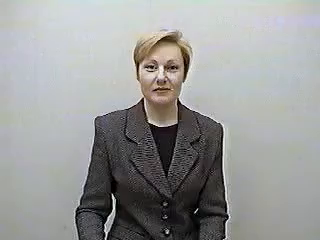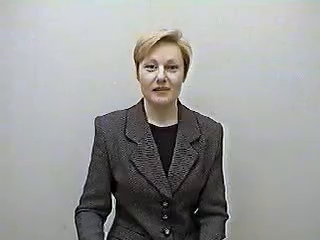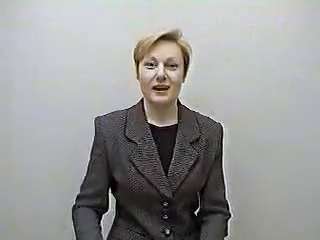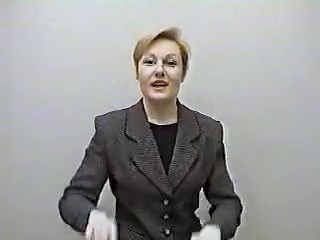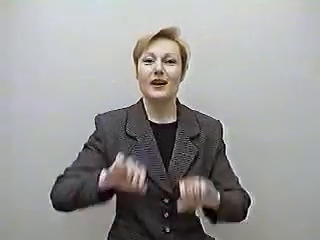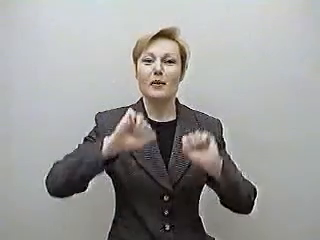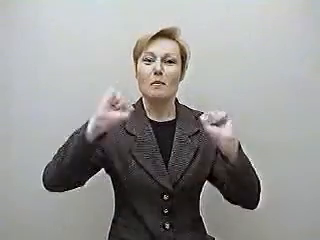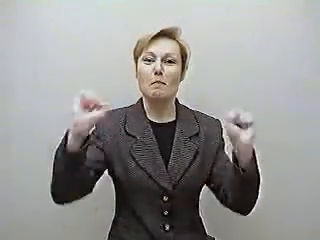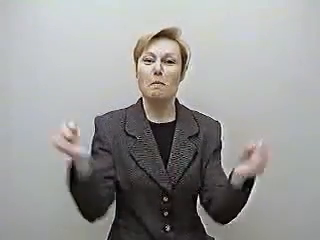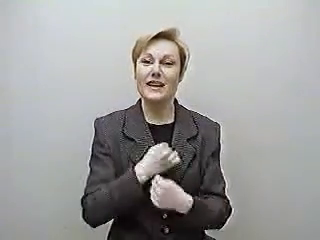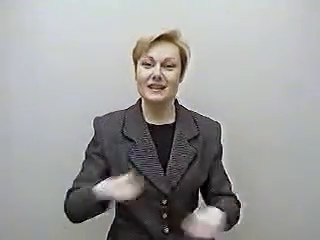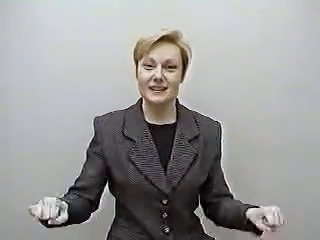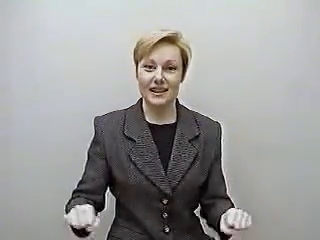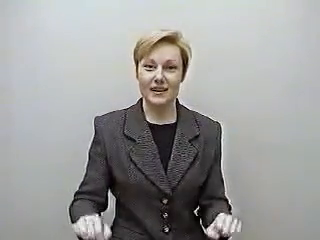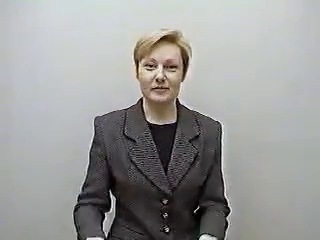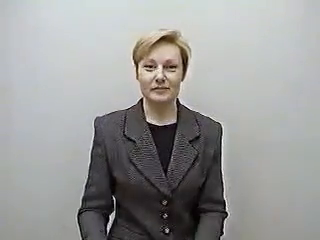быстро